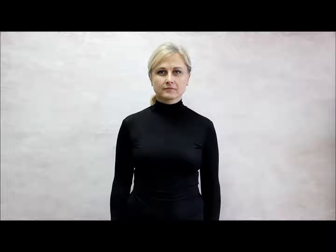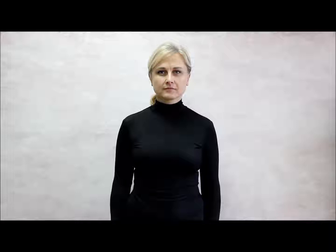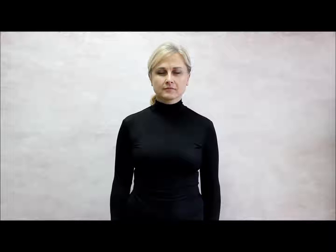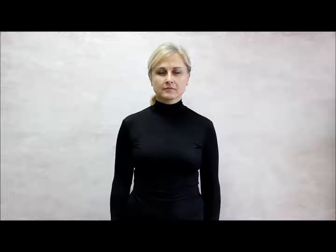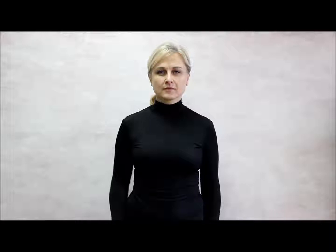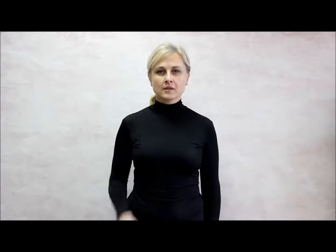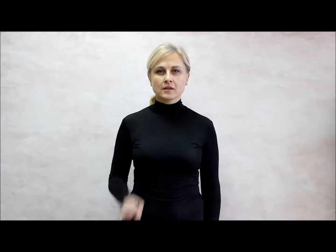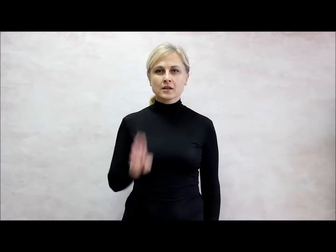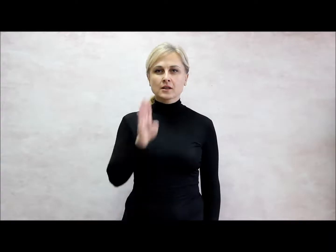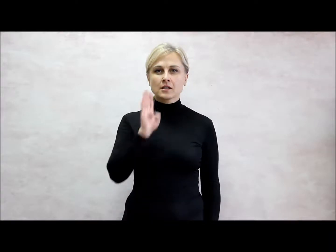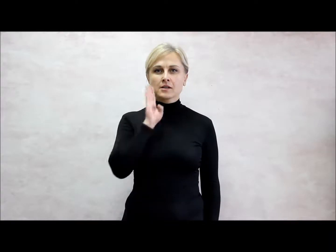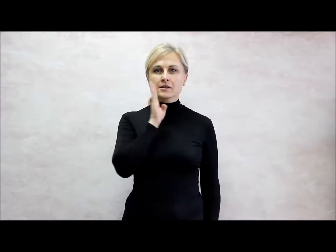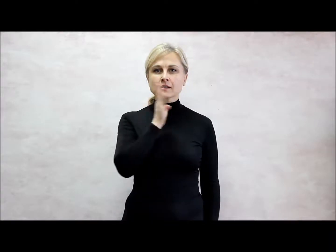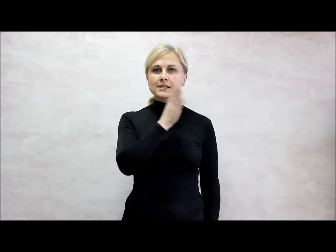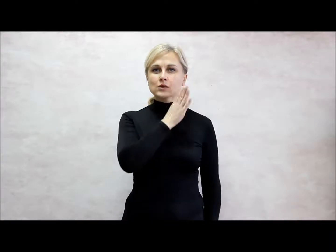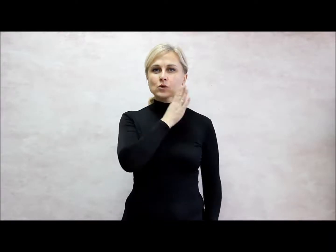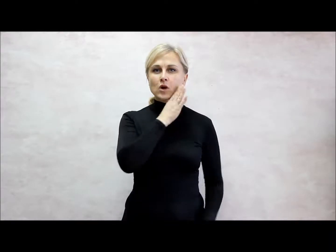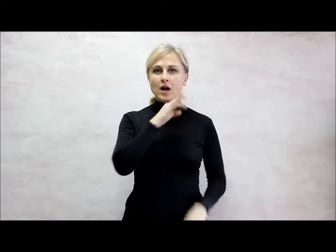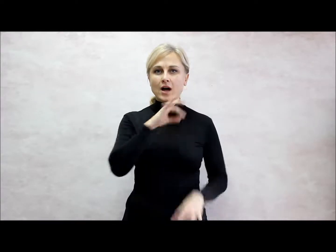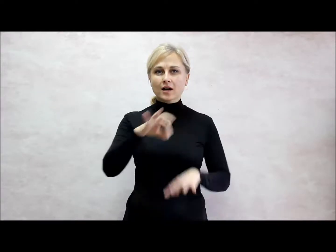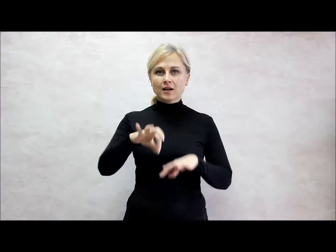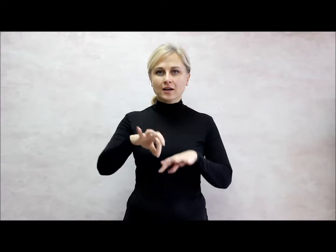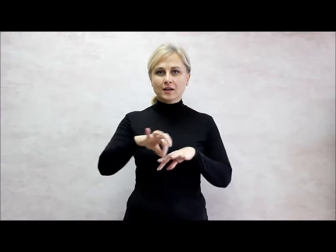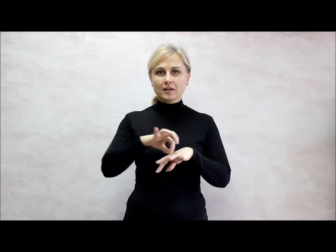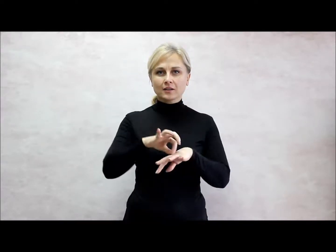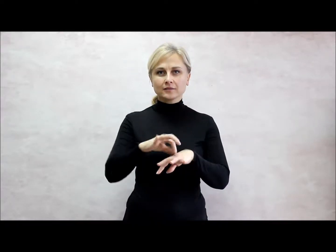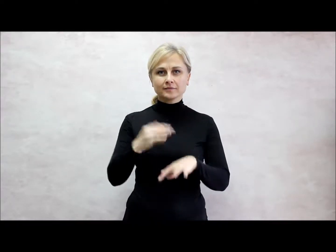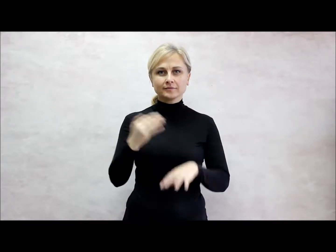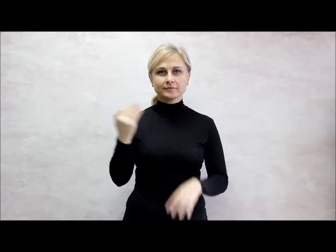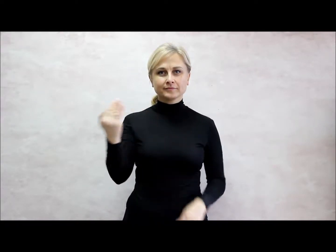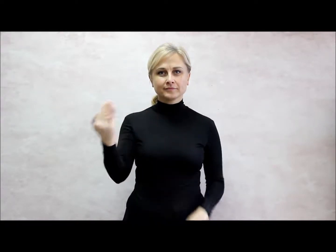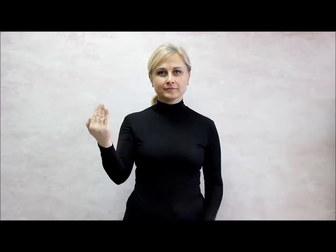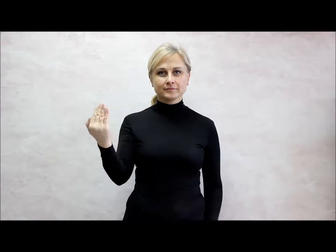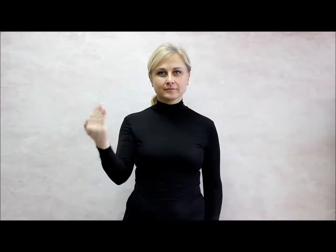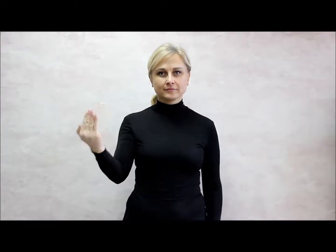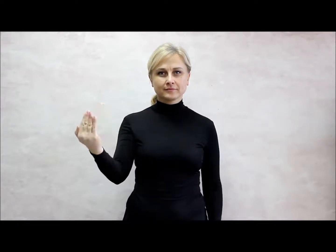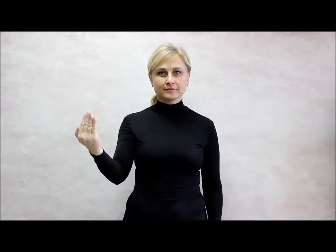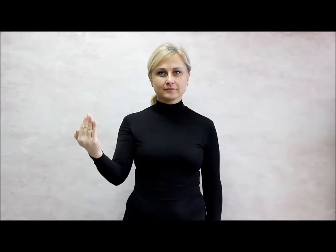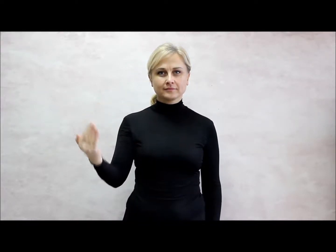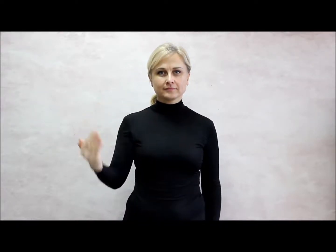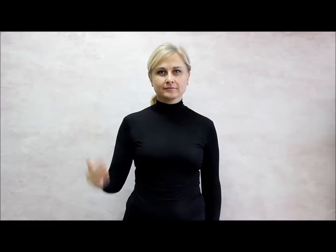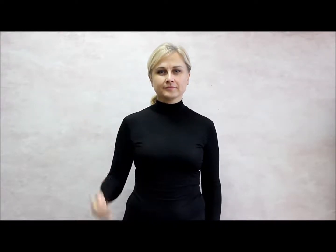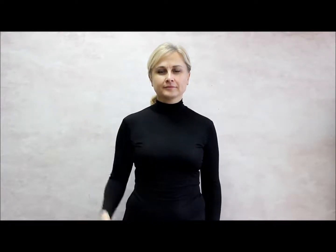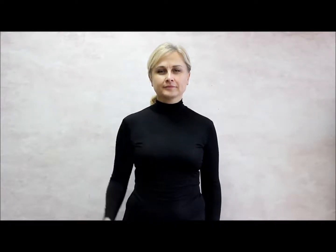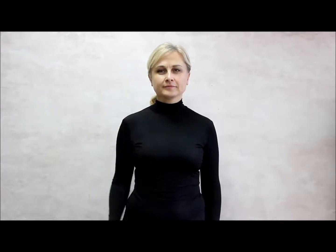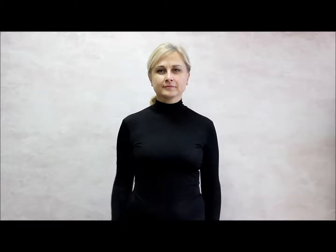Soacră